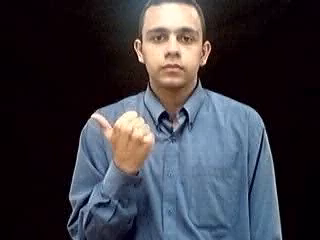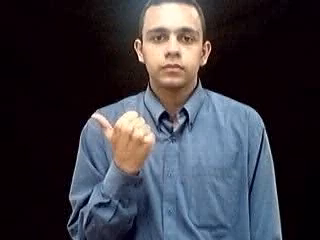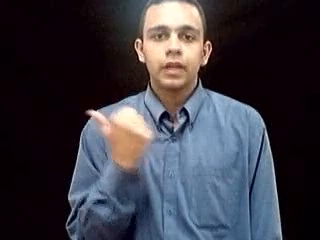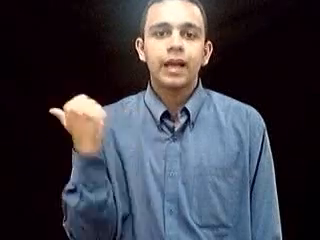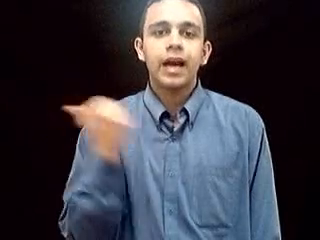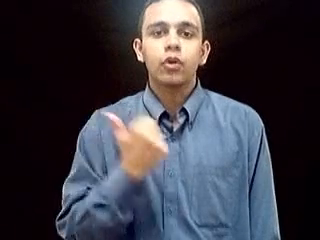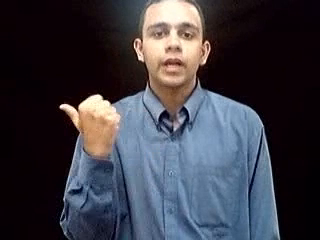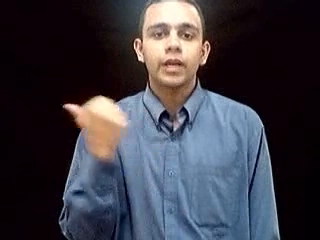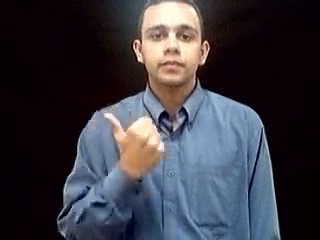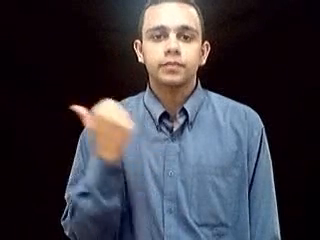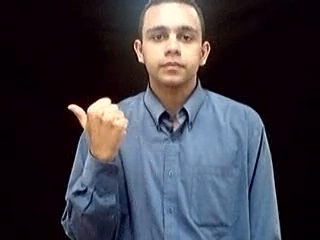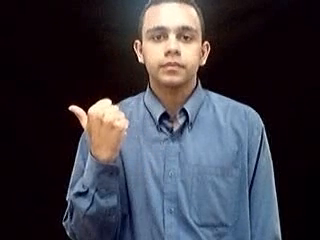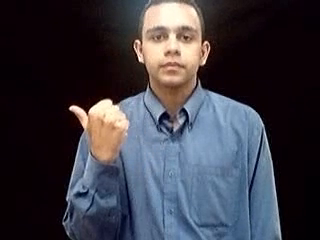carona